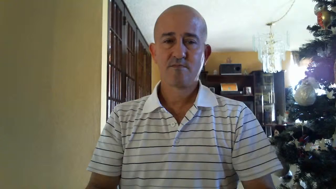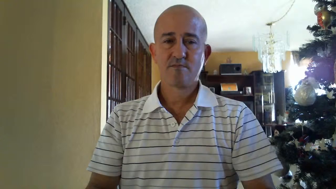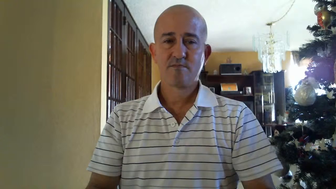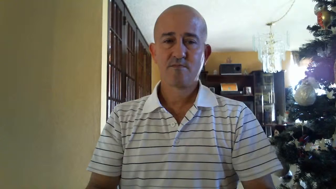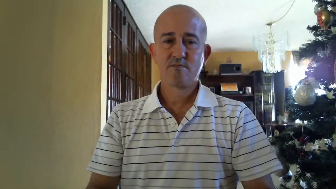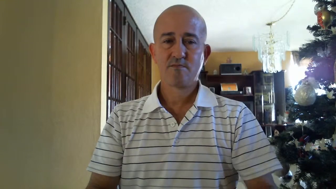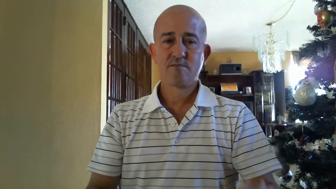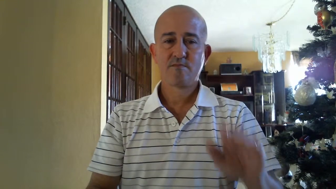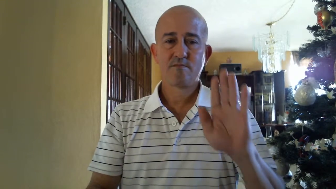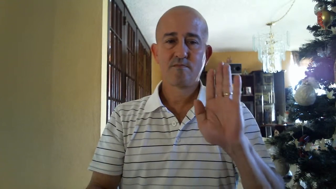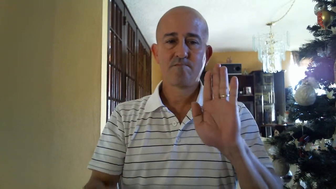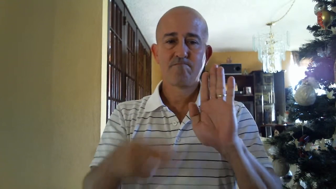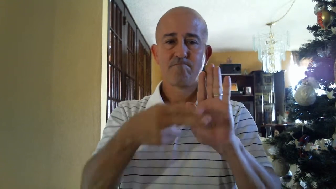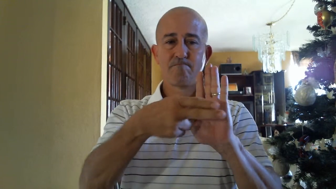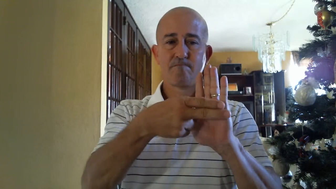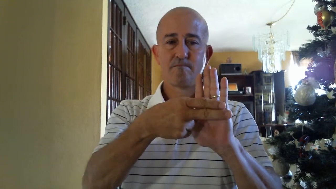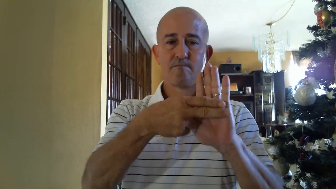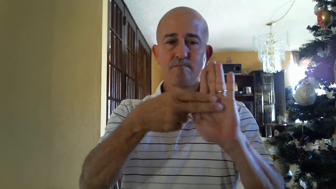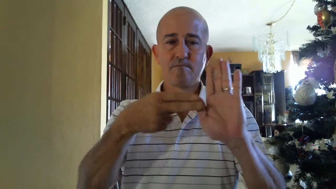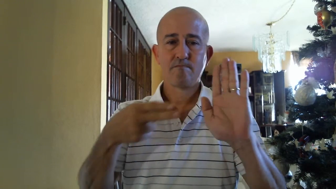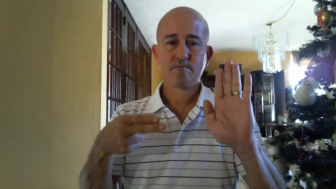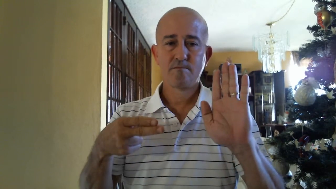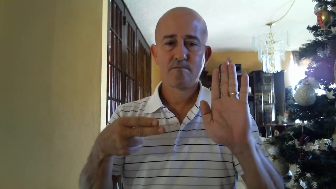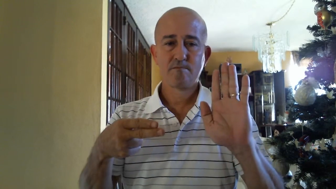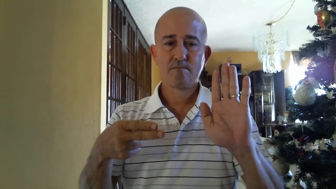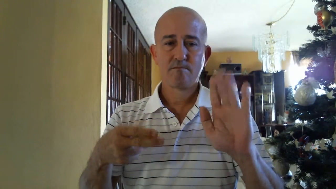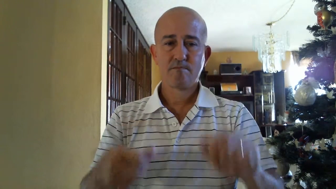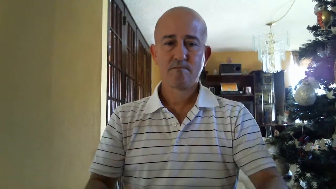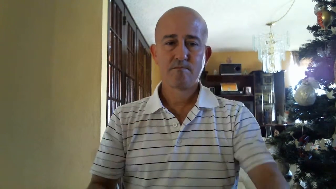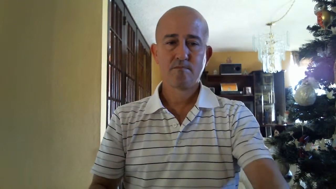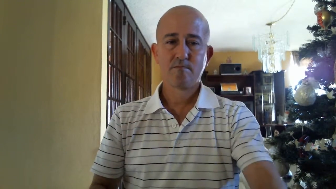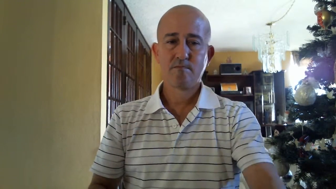estereotipo